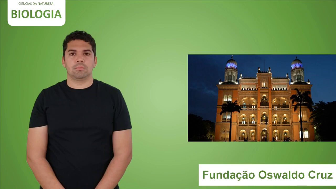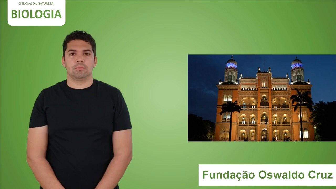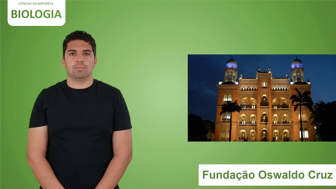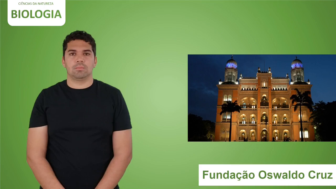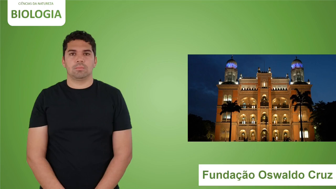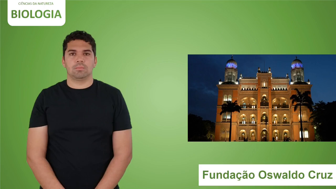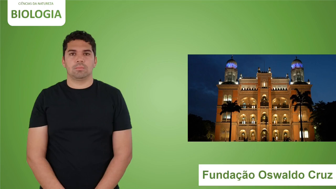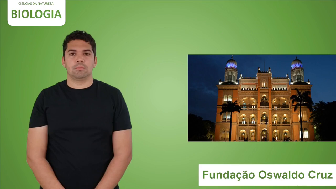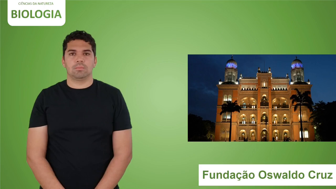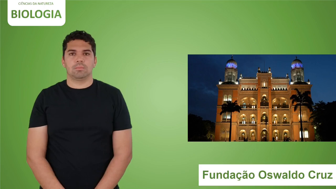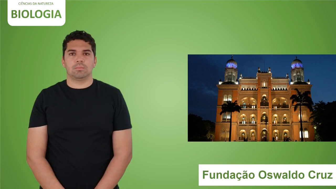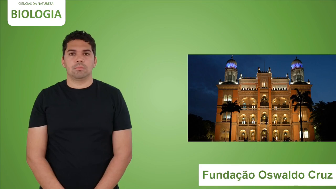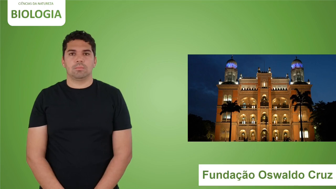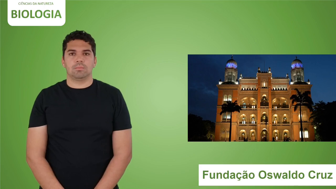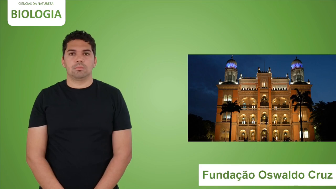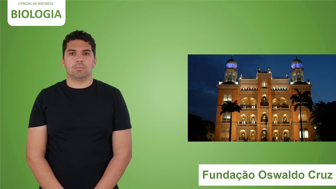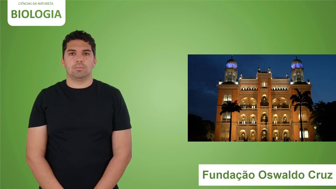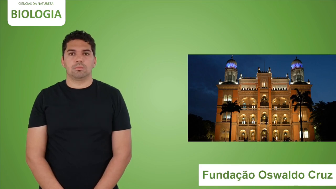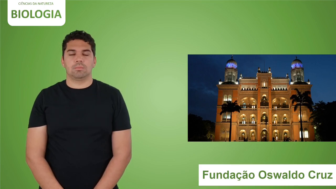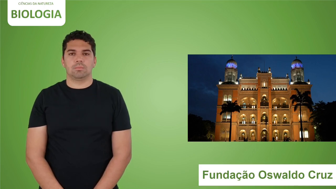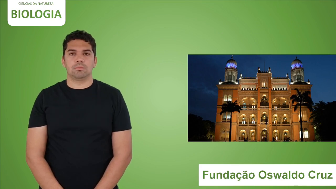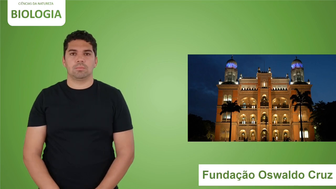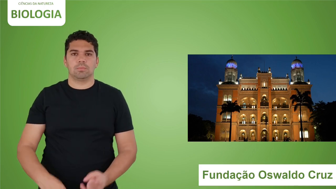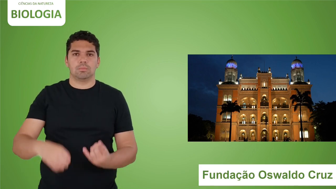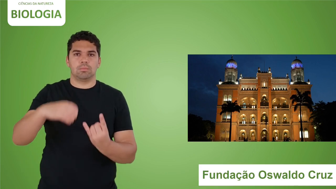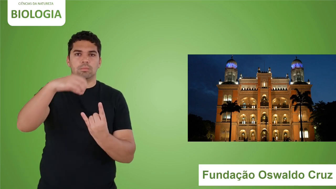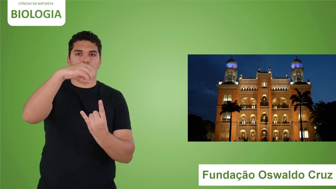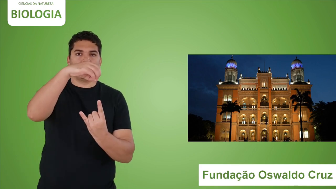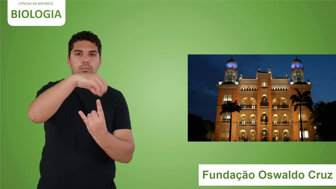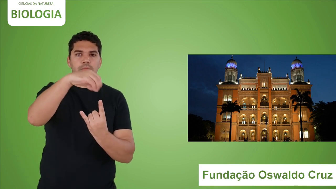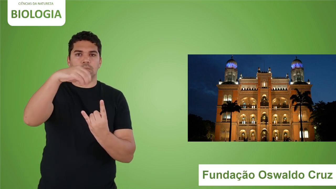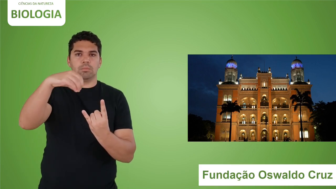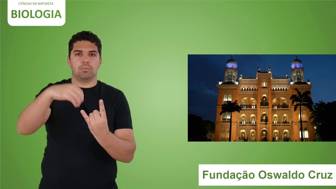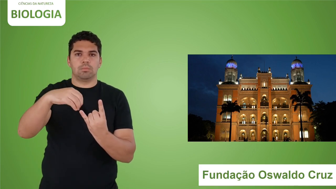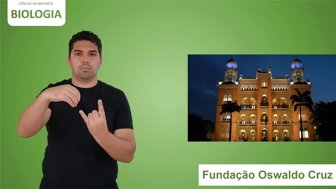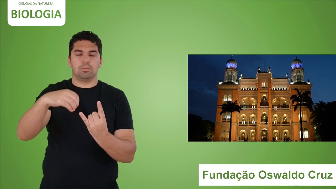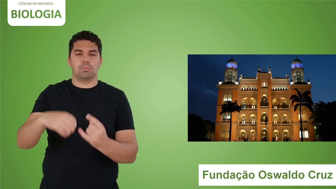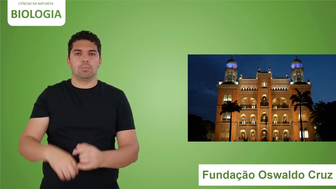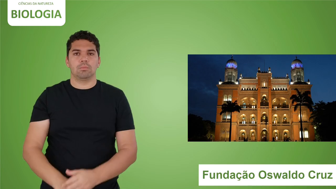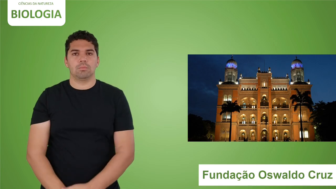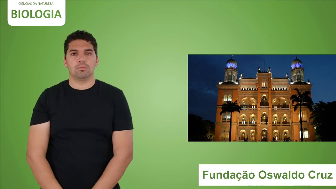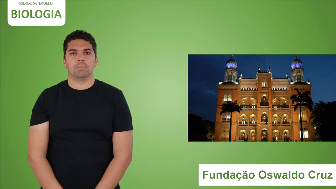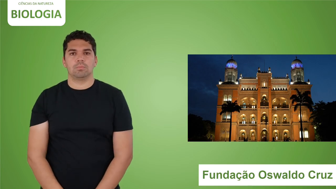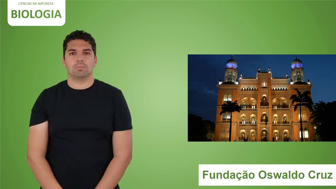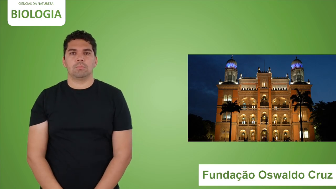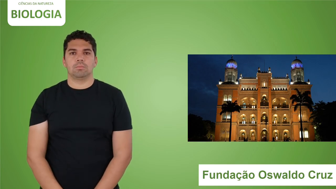Fundação Oswaldo Cruz